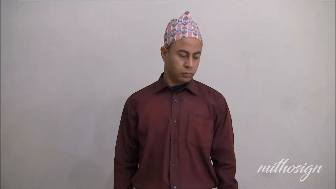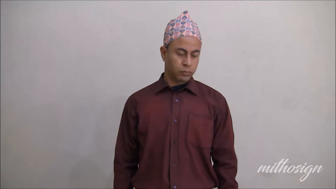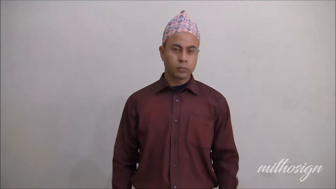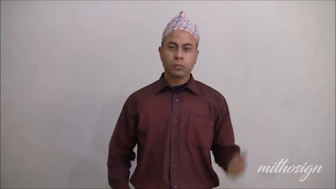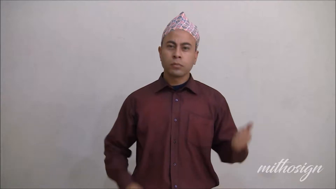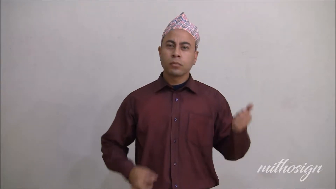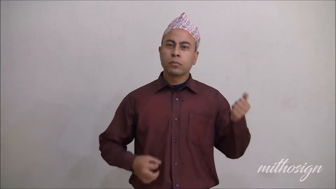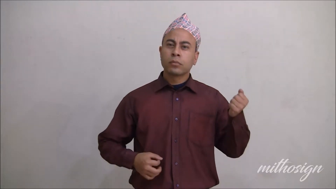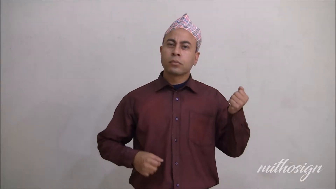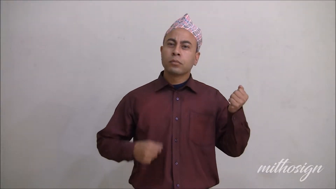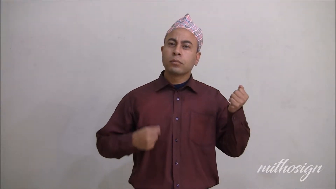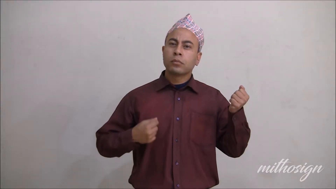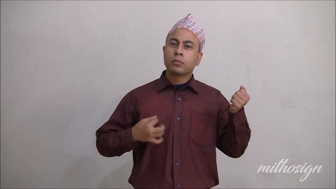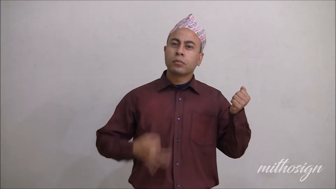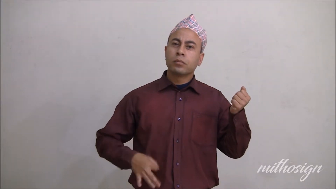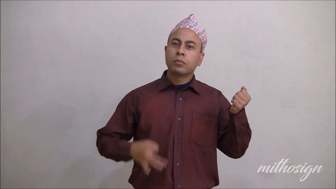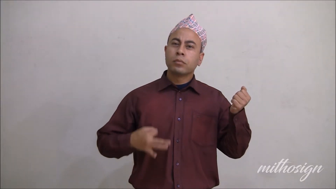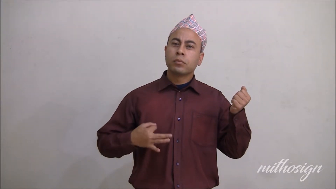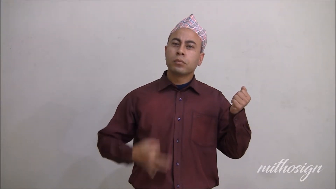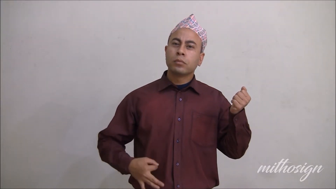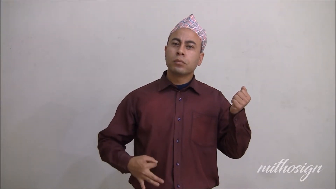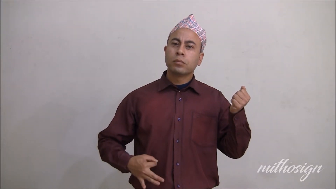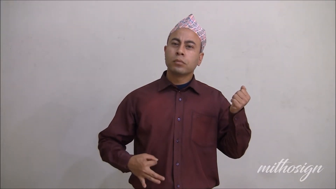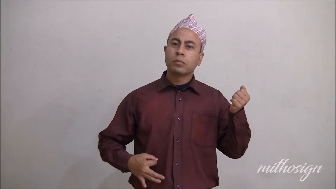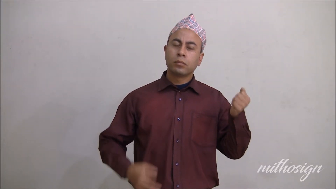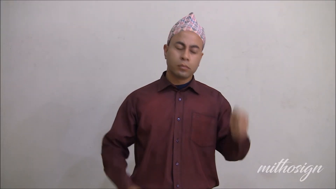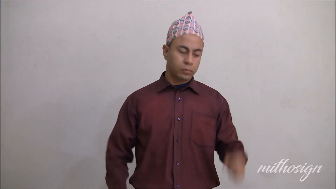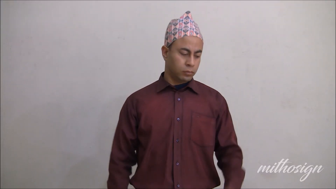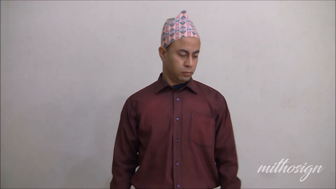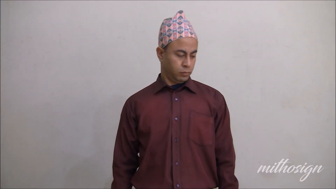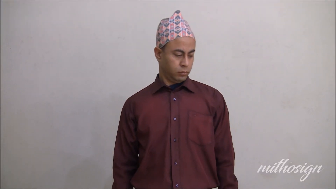माघ